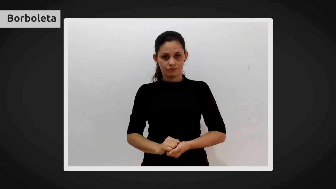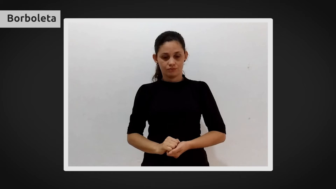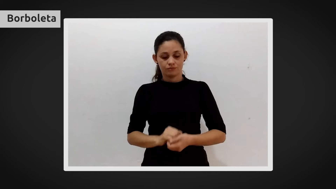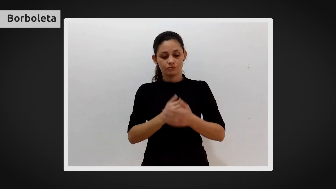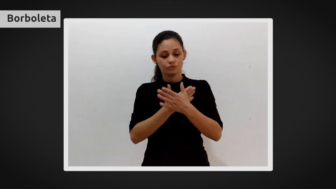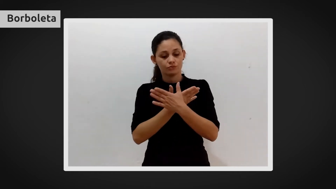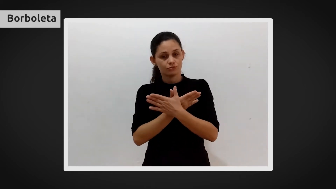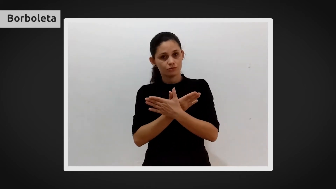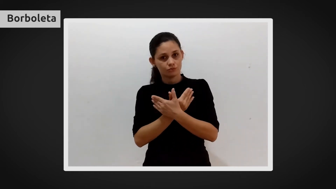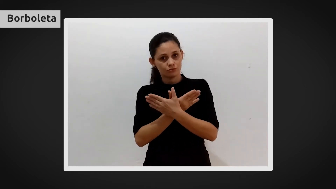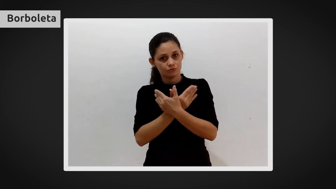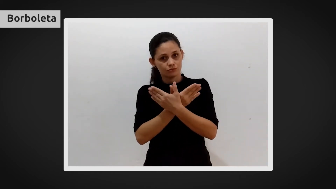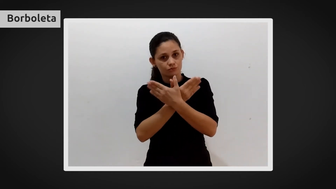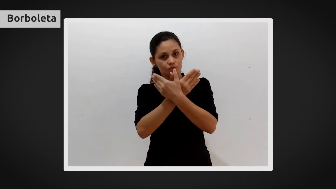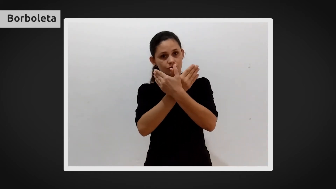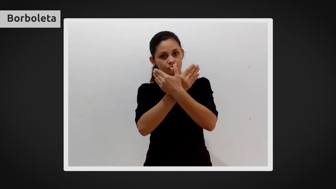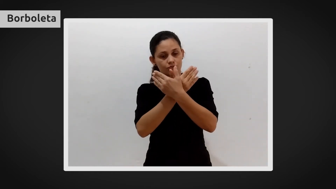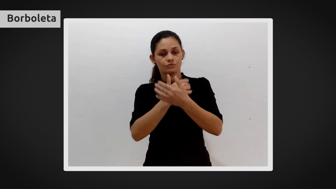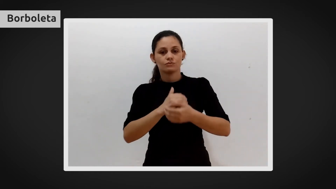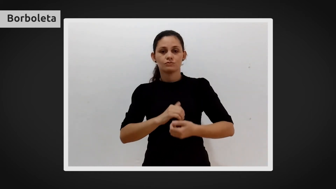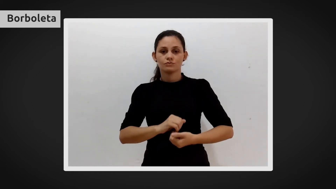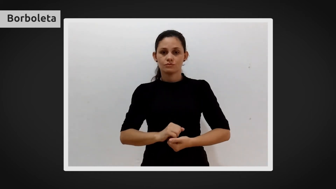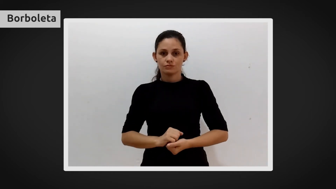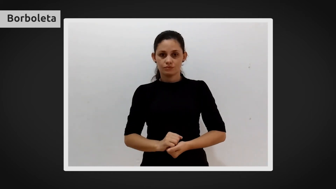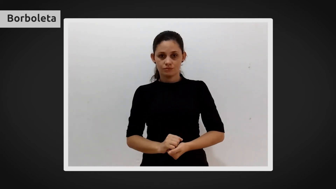Borboleta